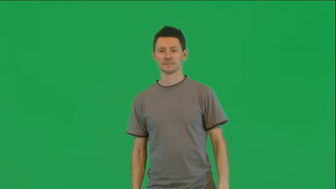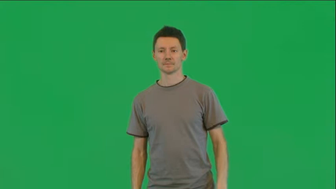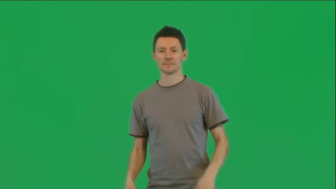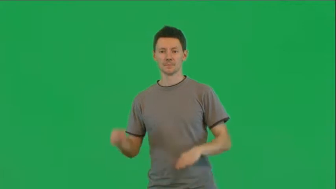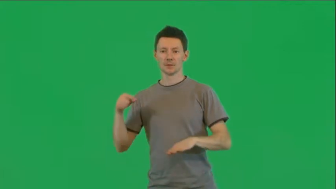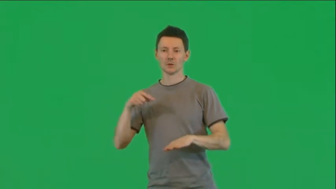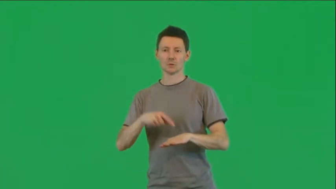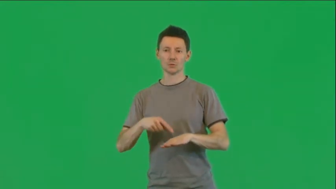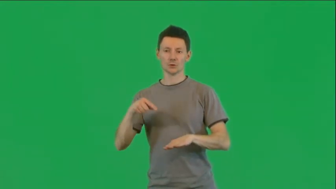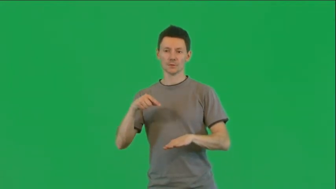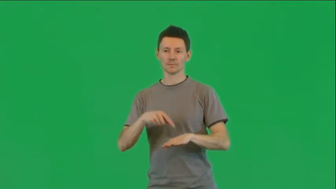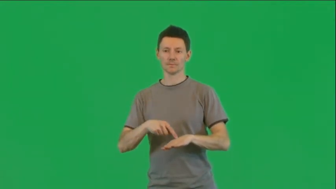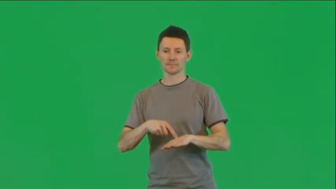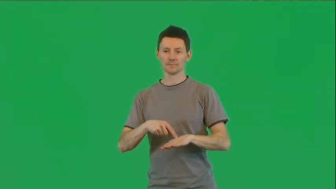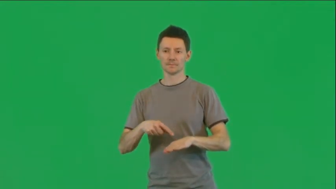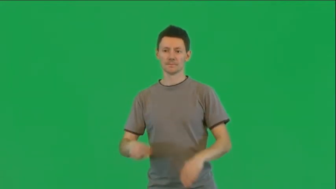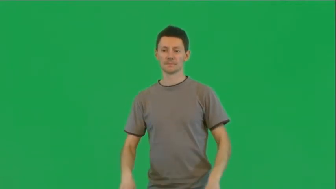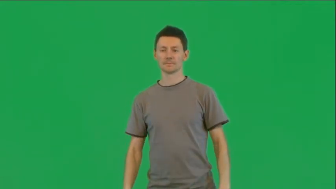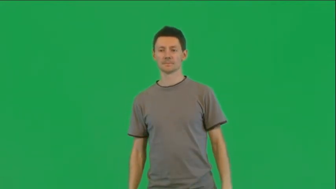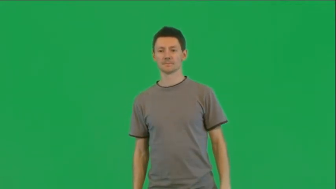kłuć